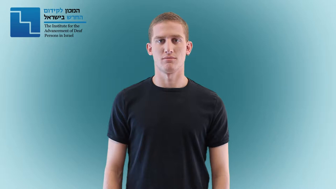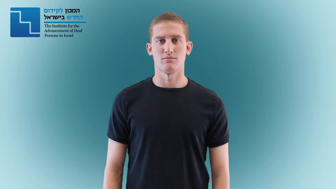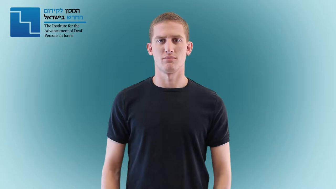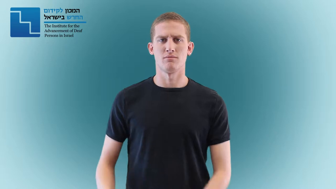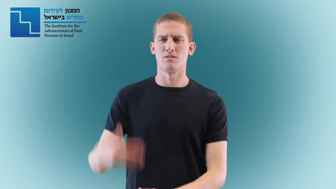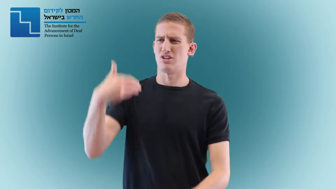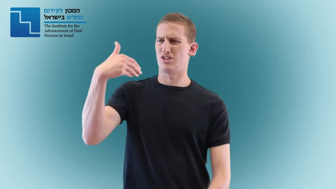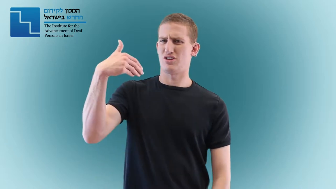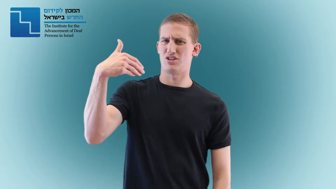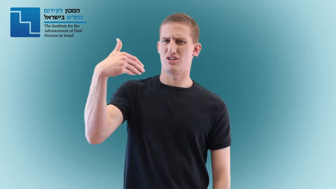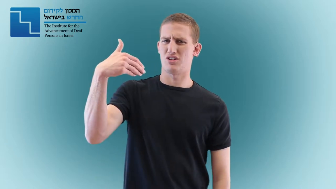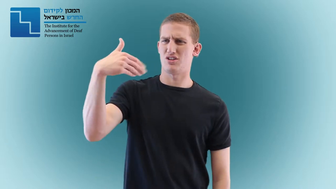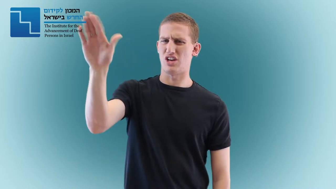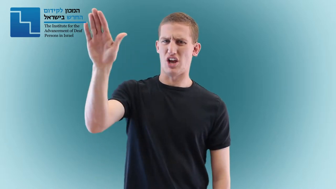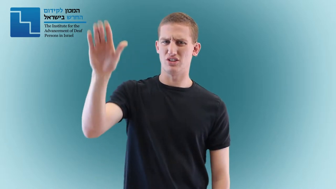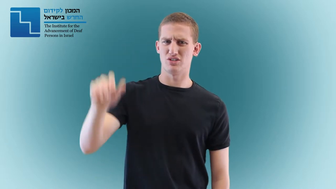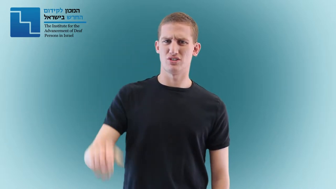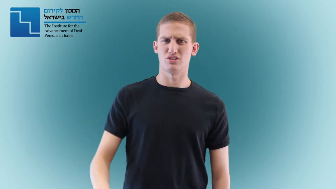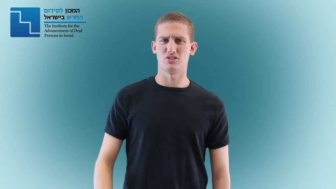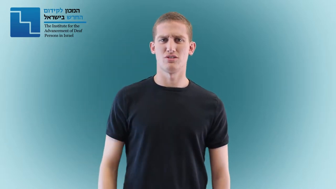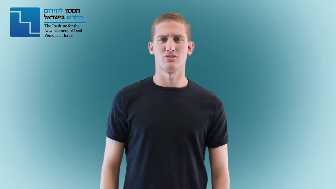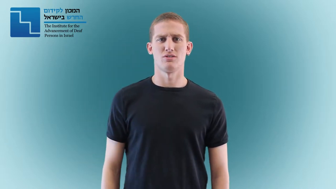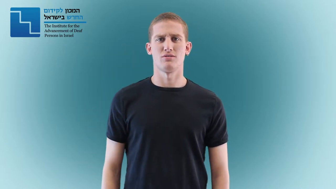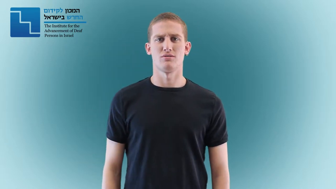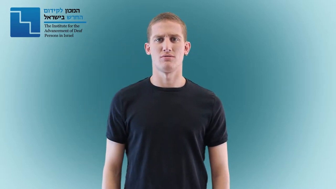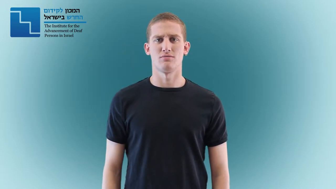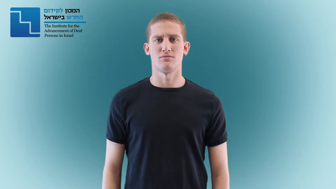לגרש